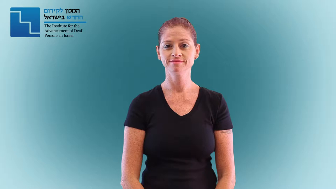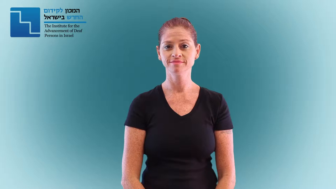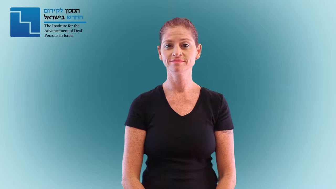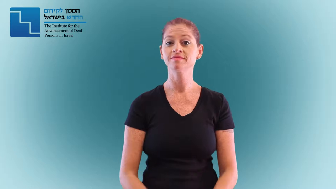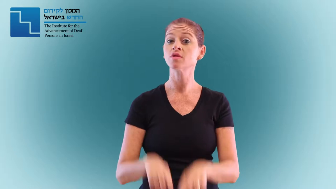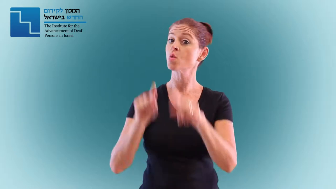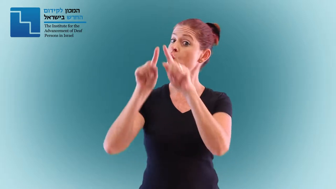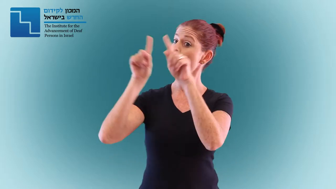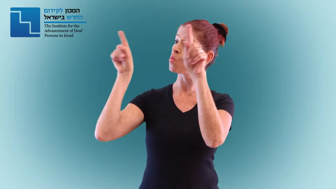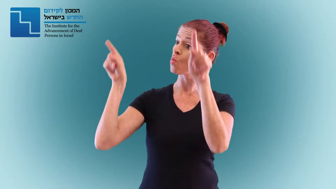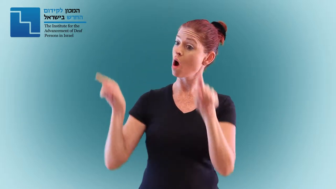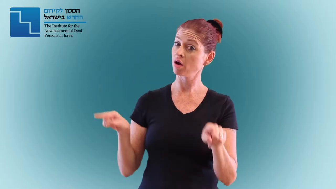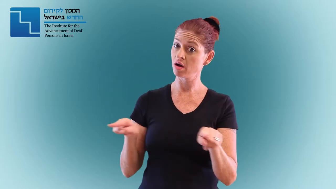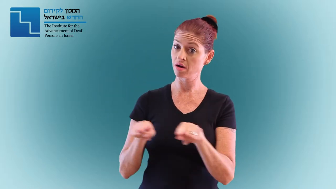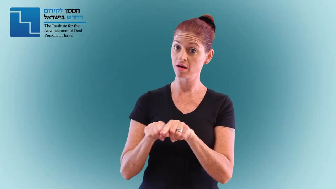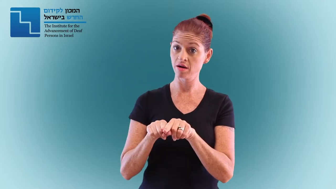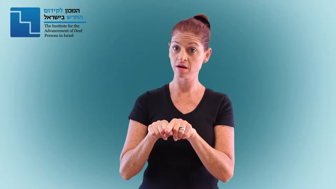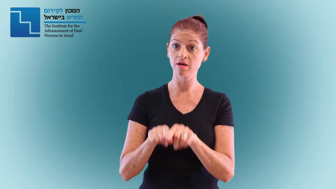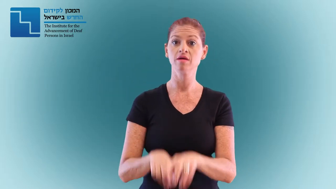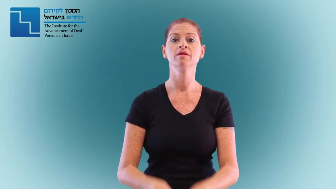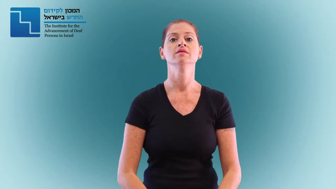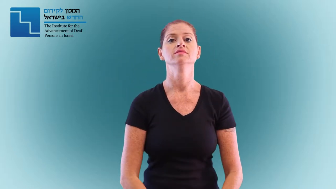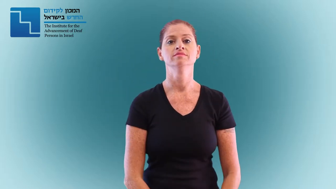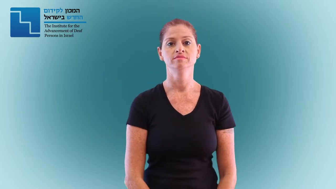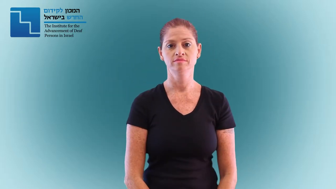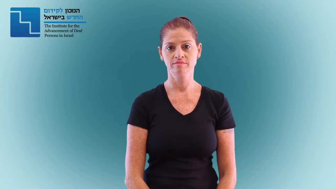לוח